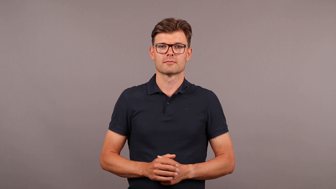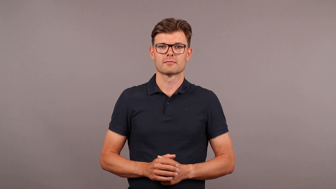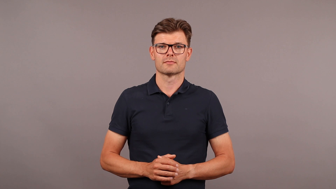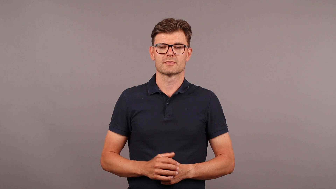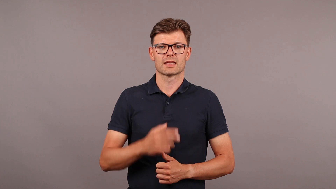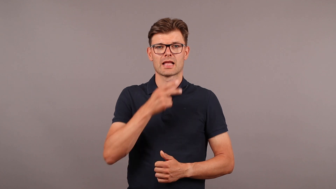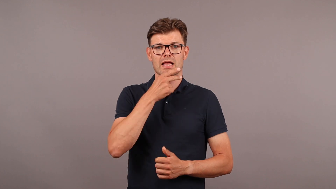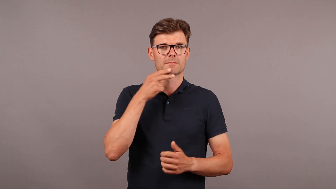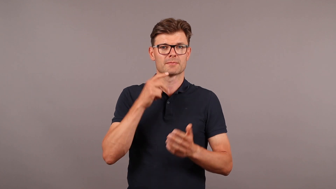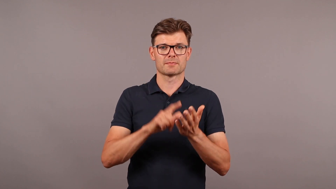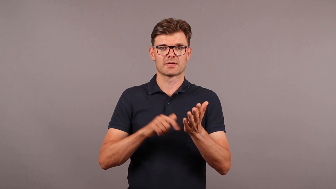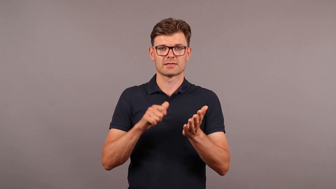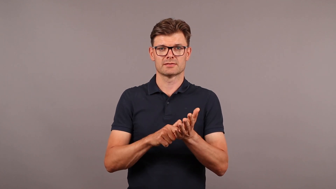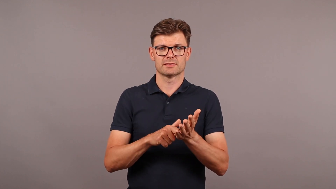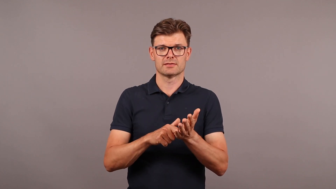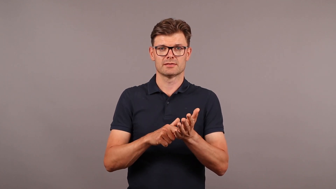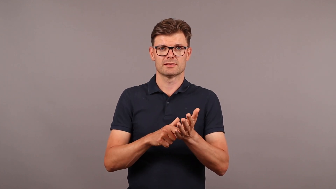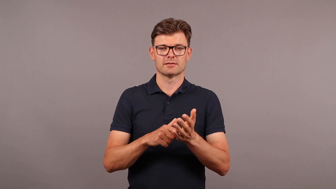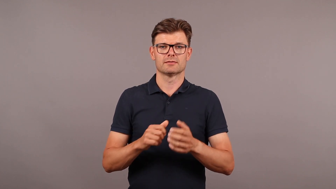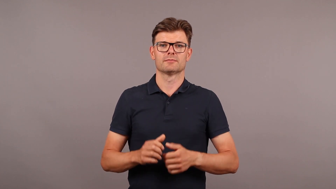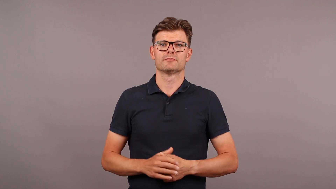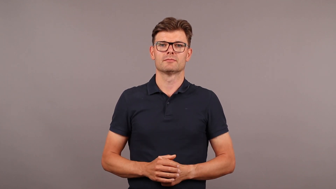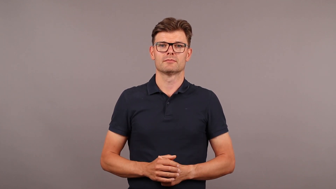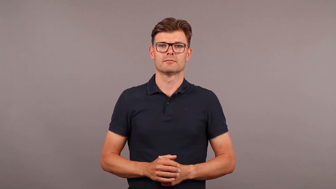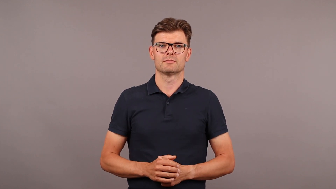Hebreerbrevet